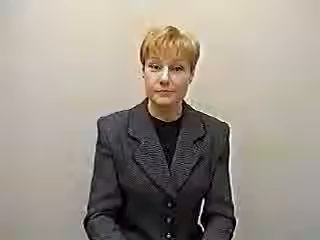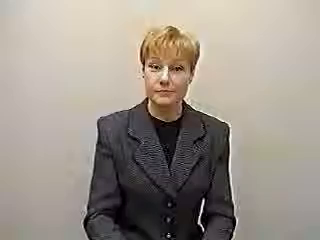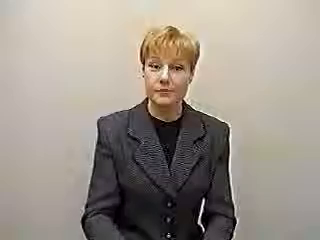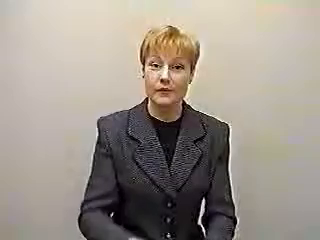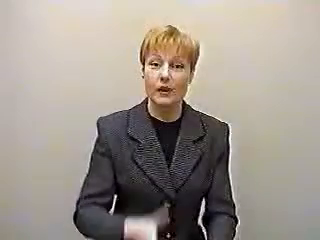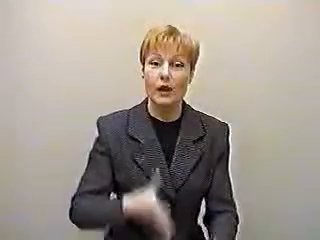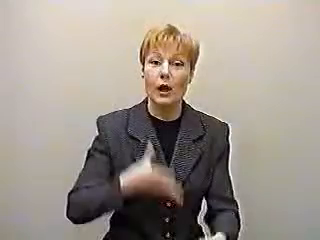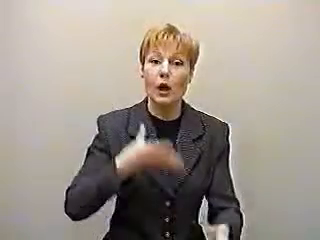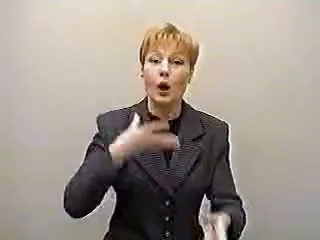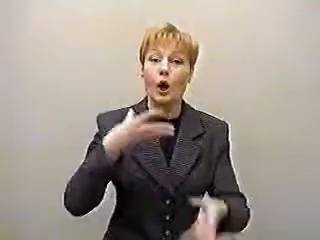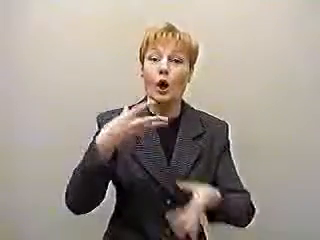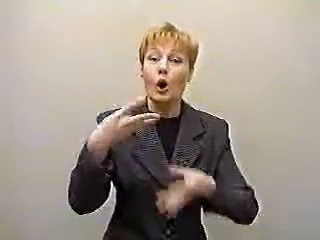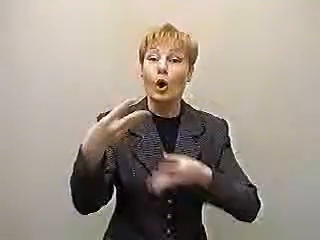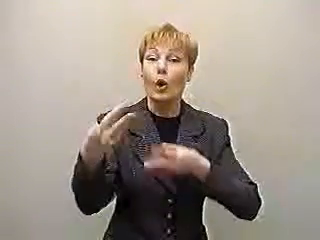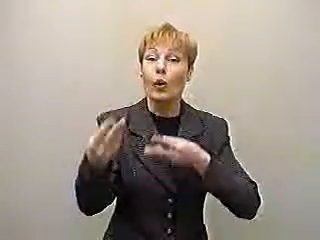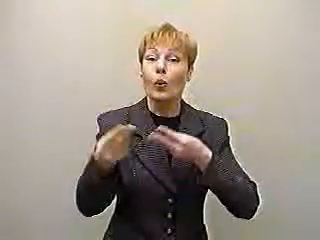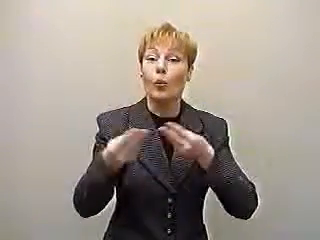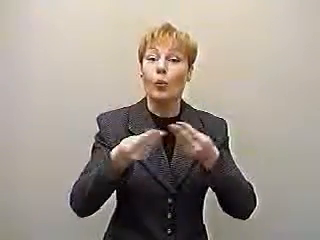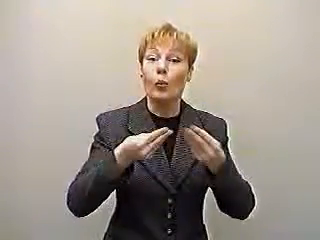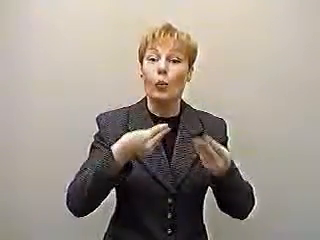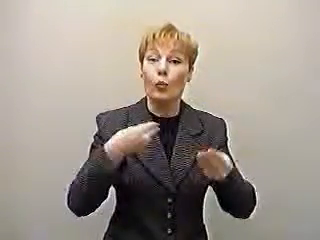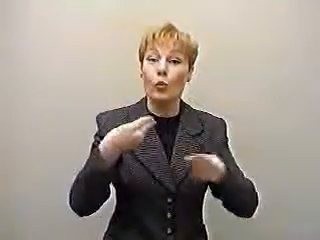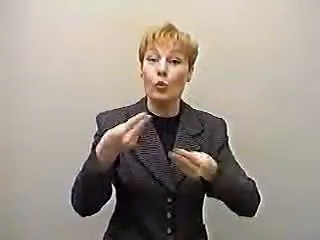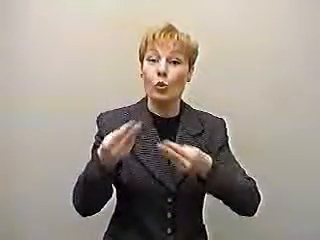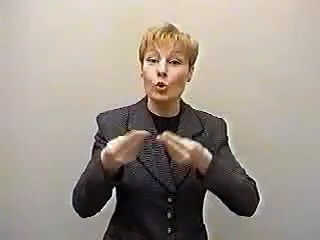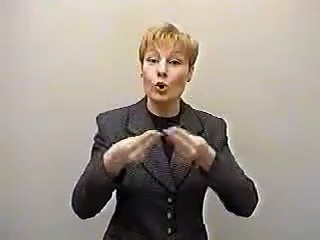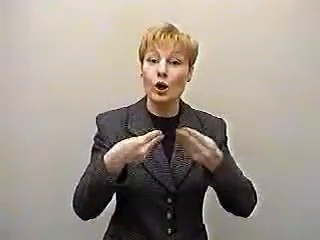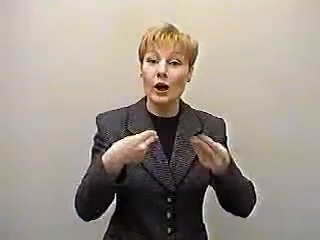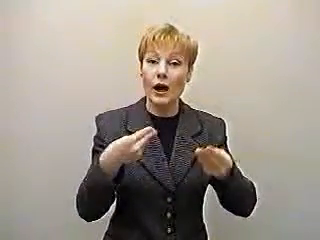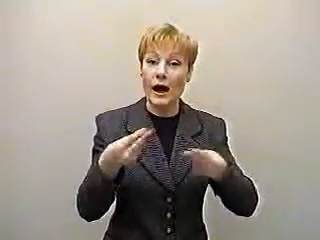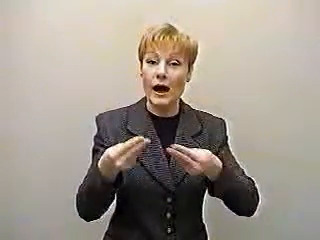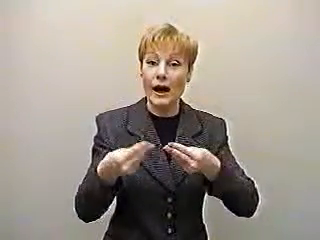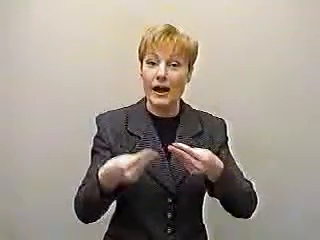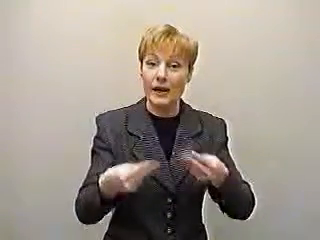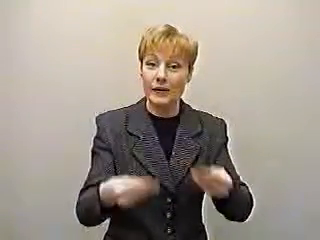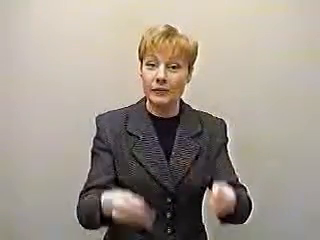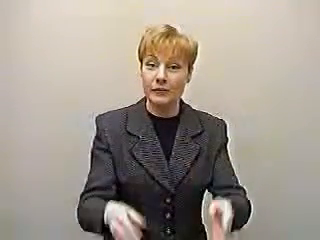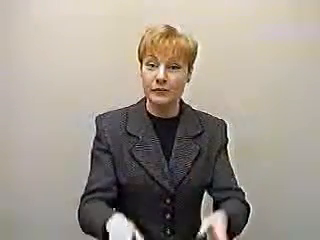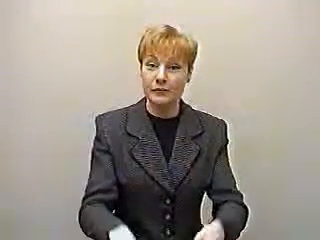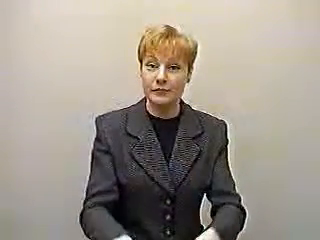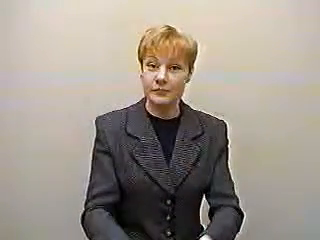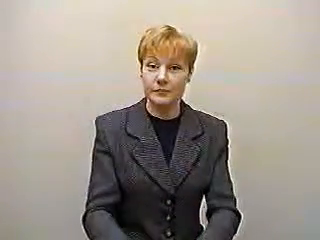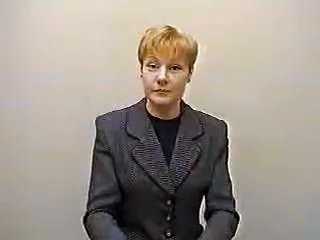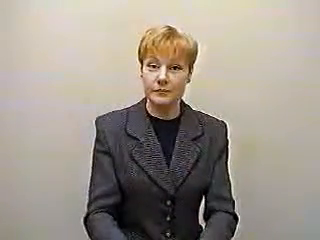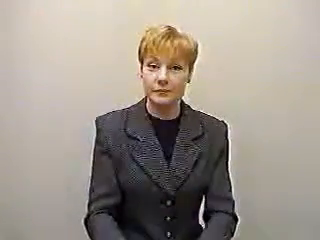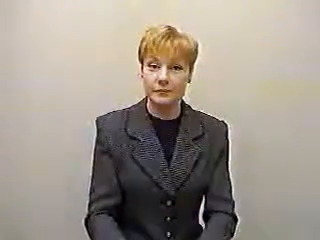мука